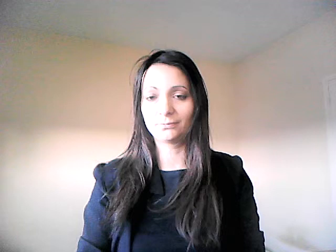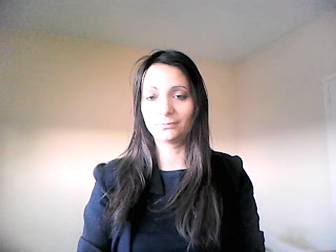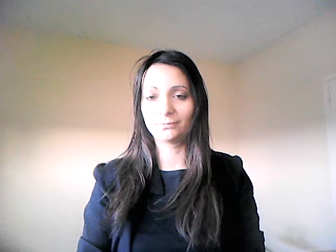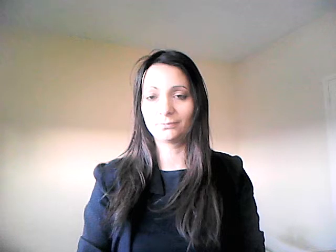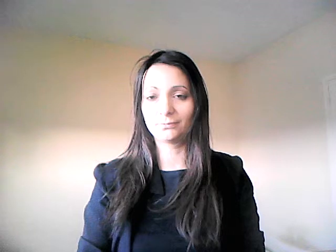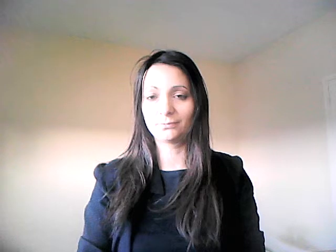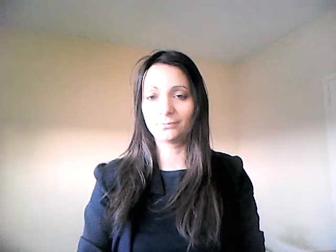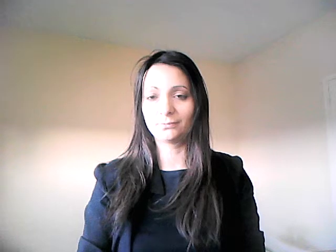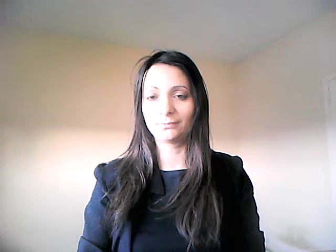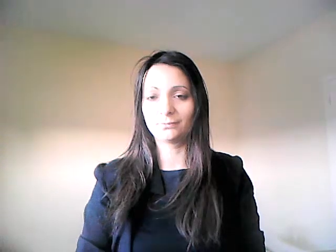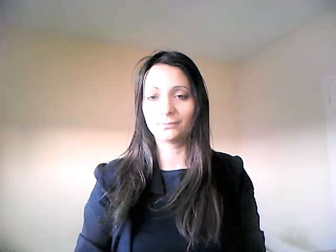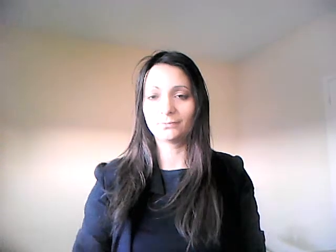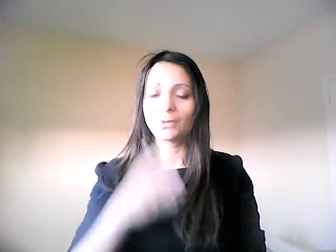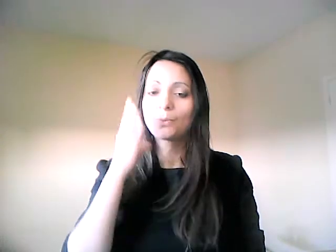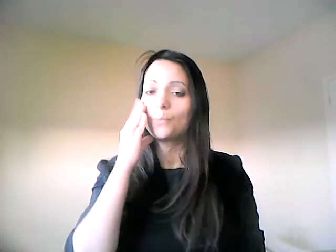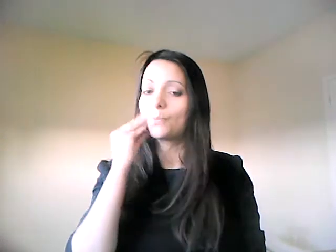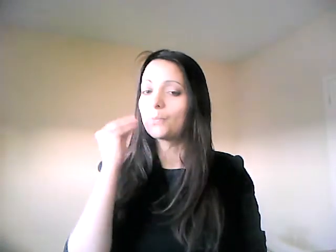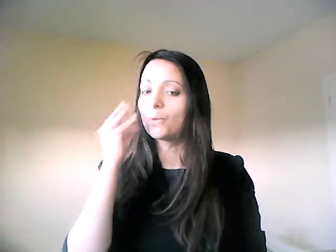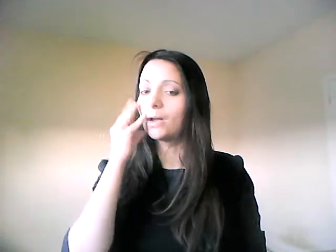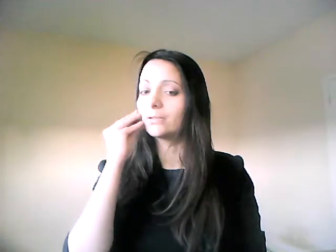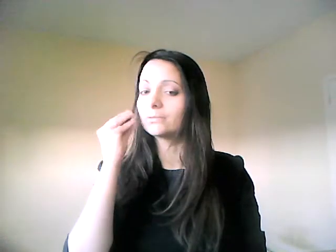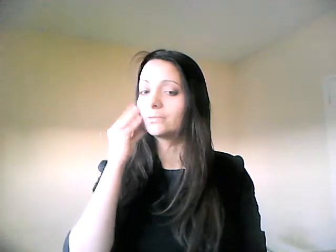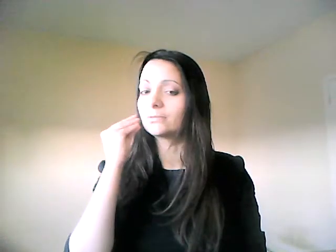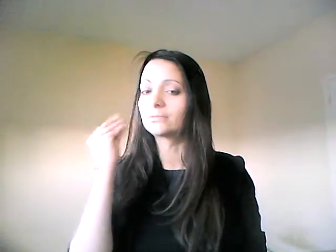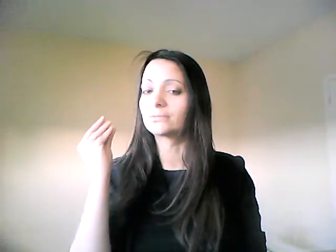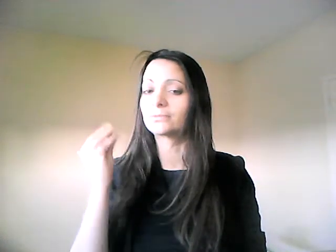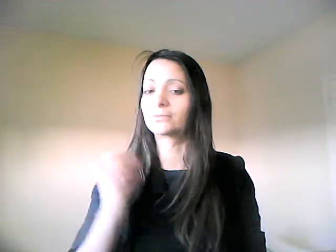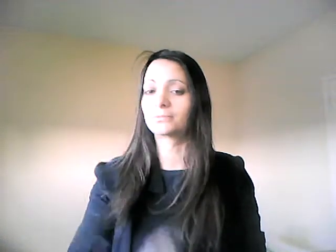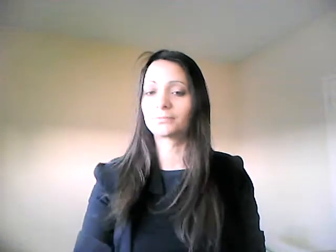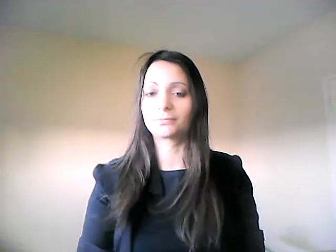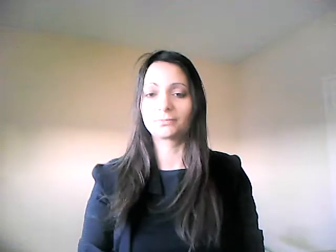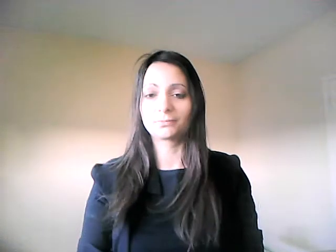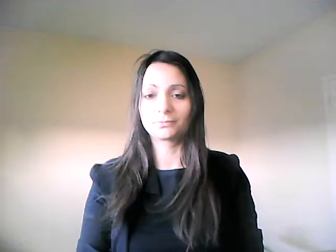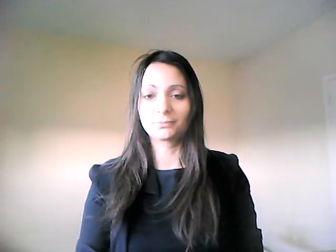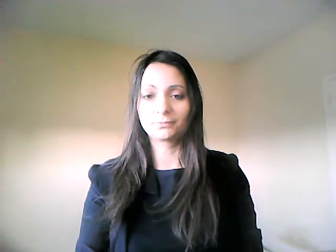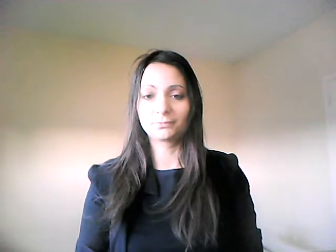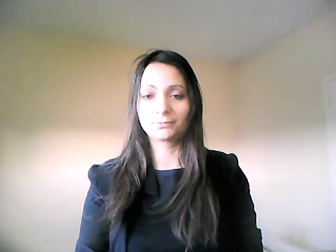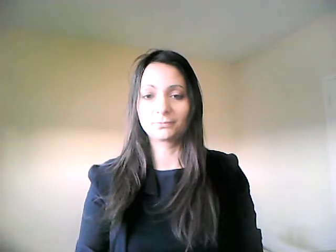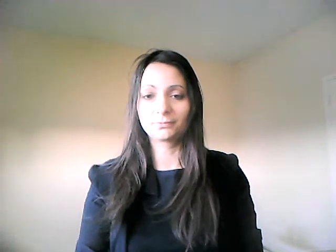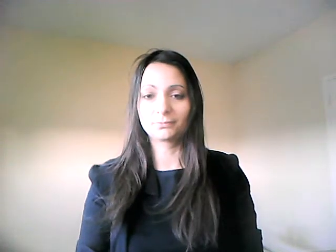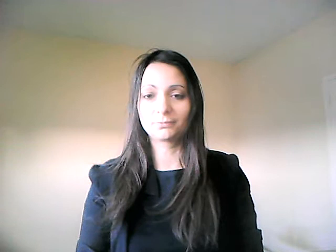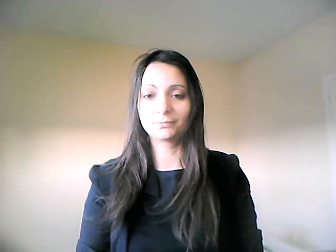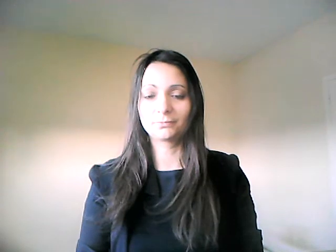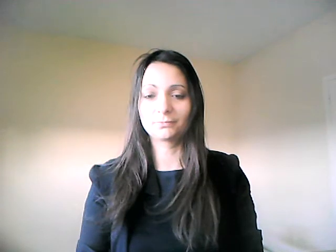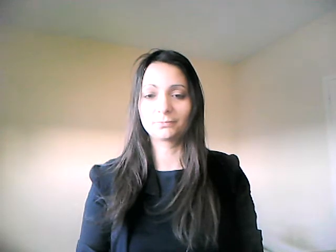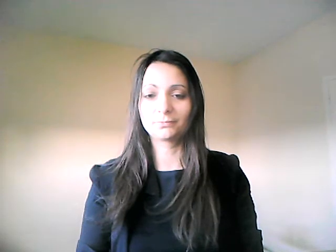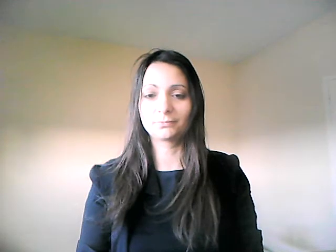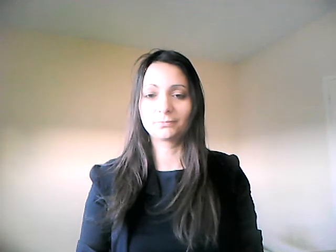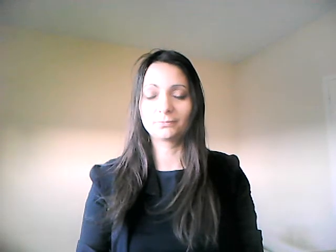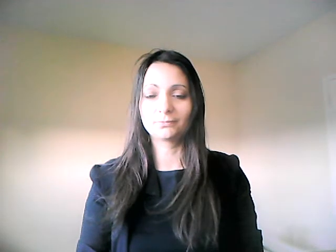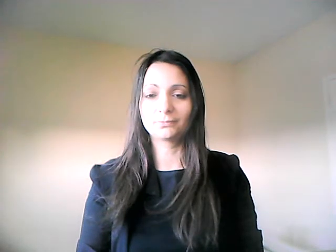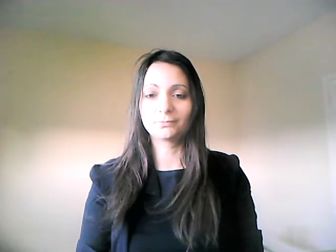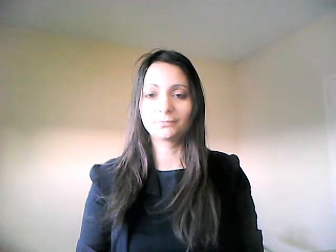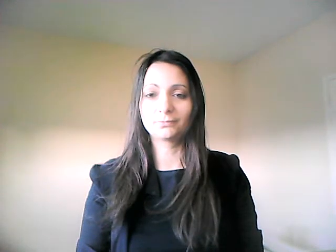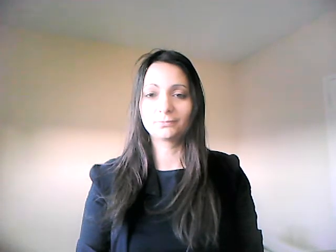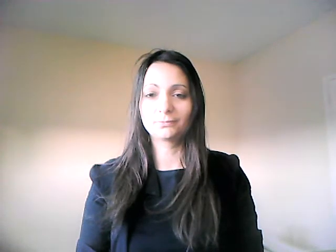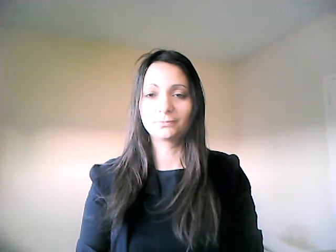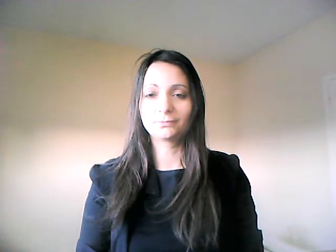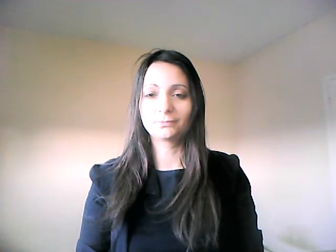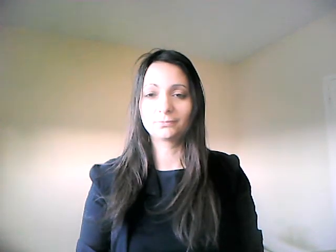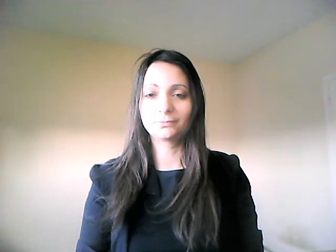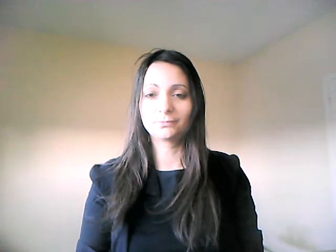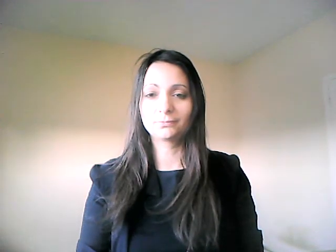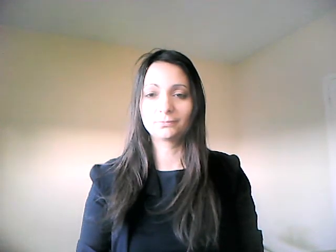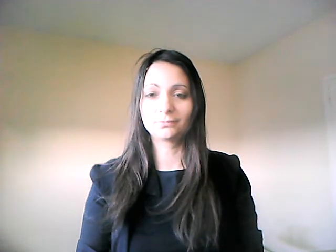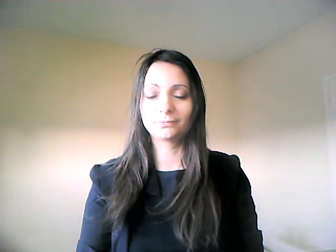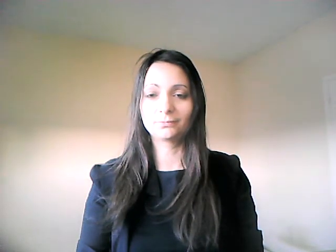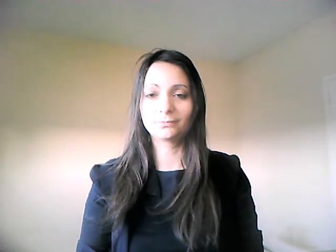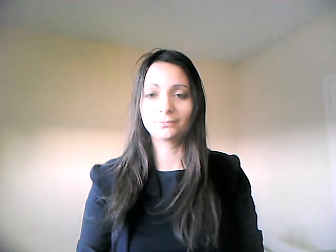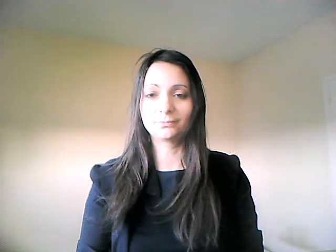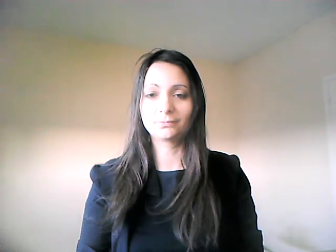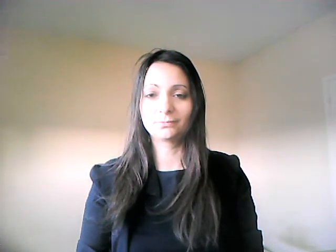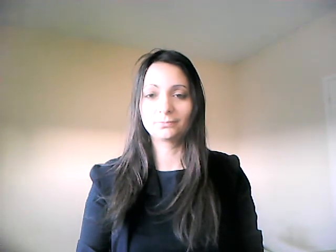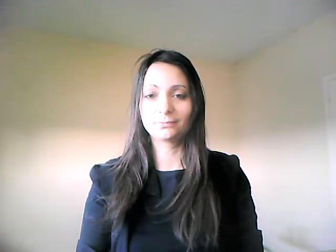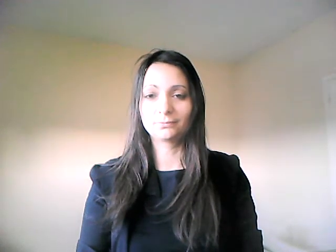Poire